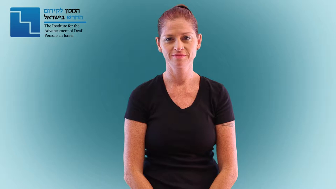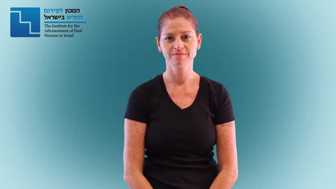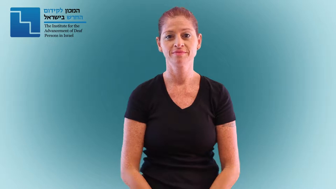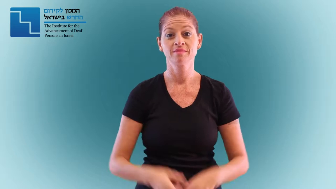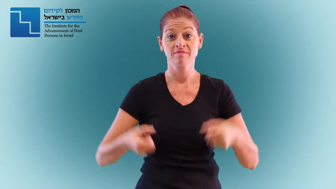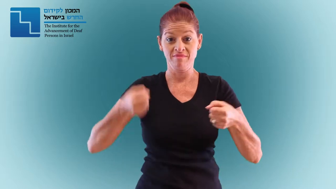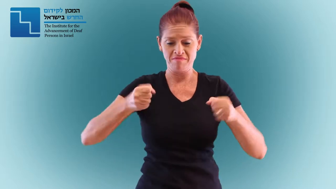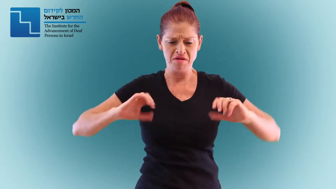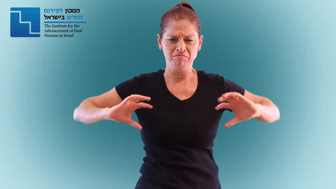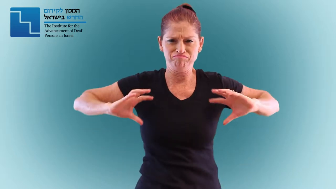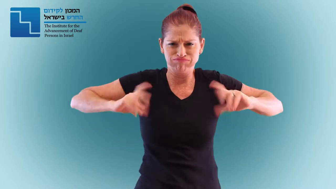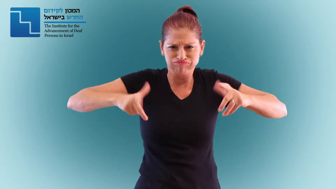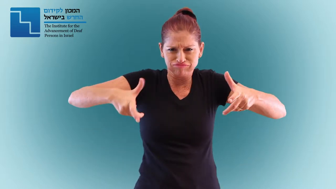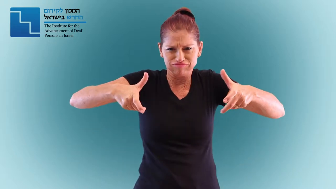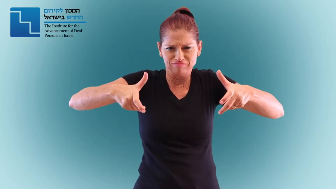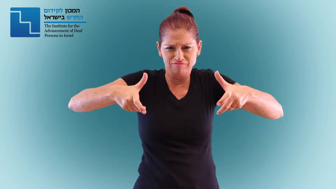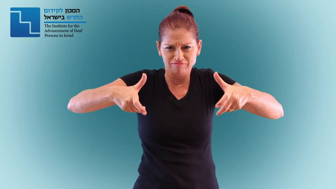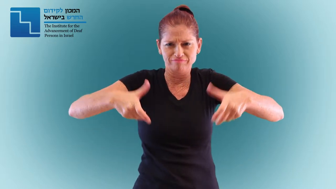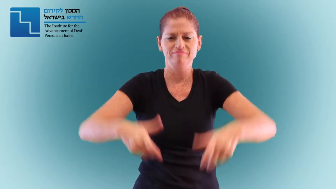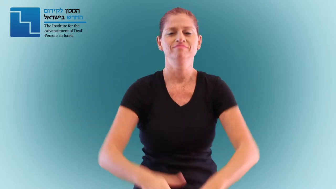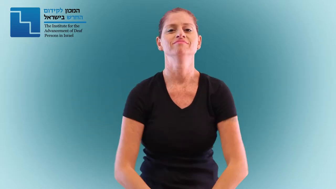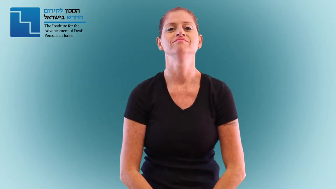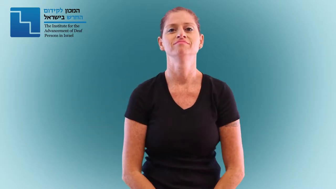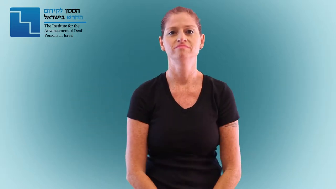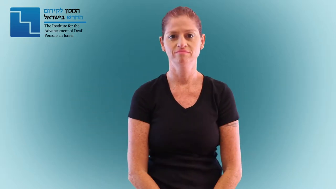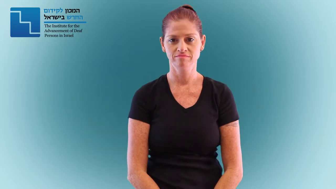טרקטורון